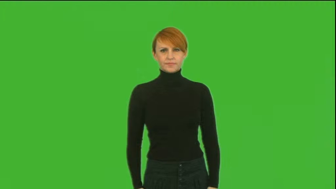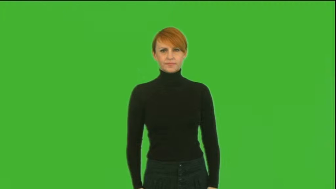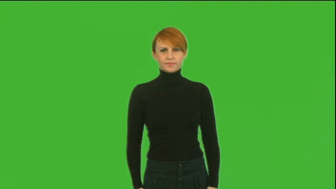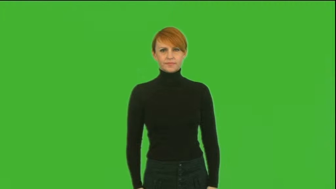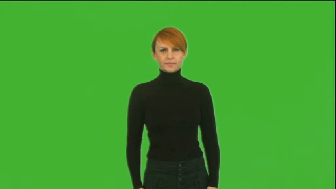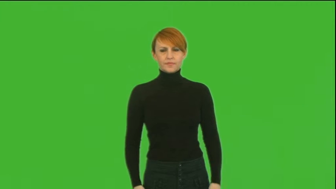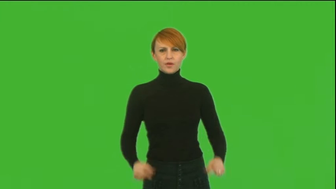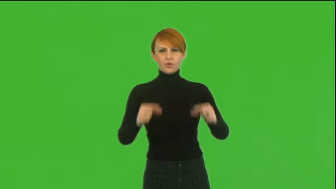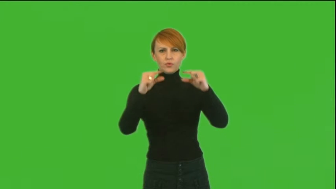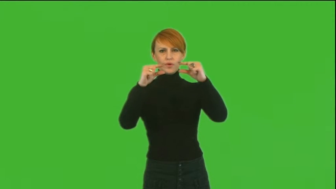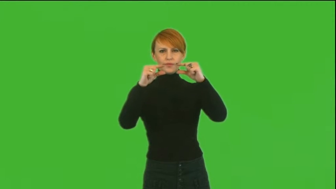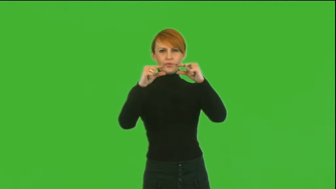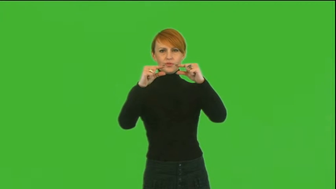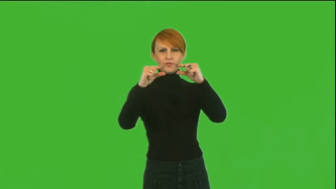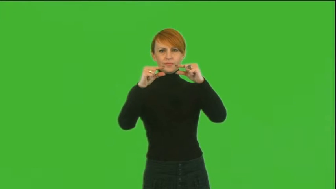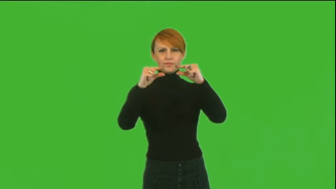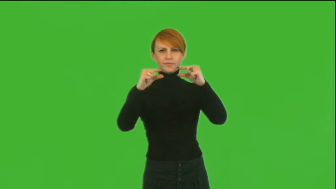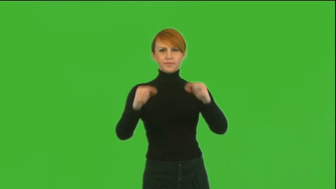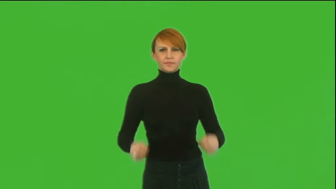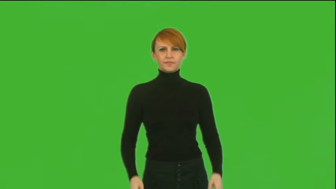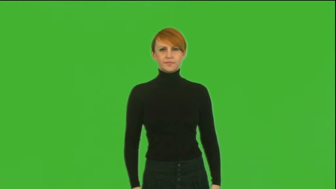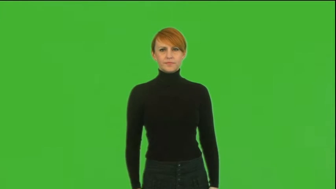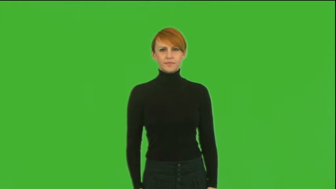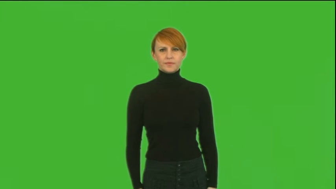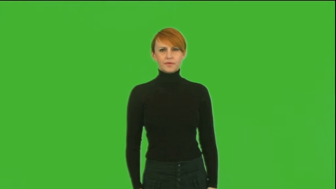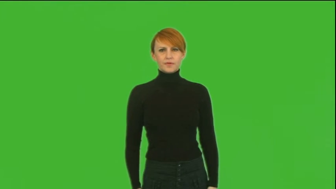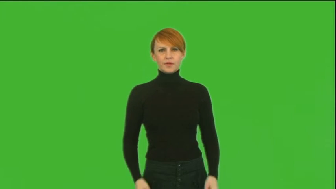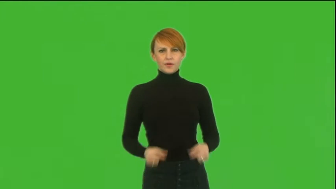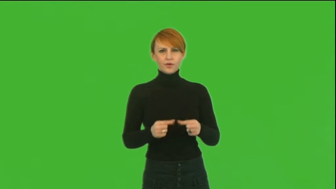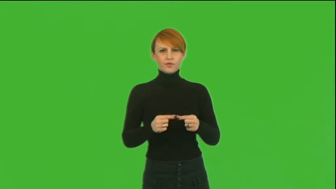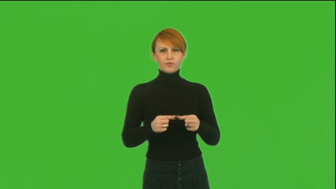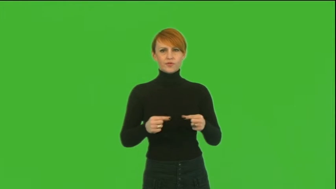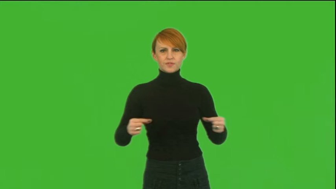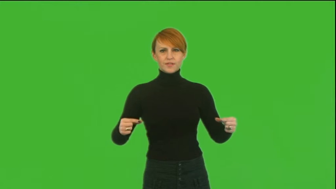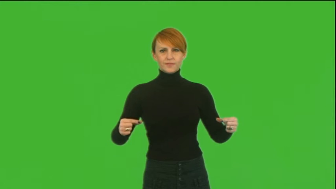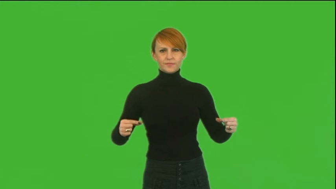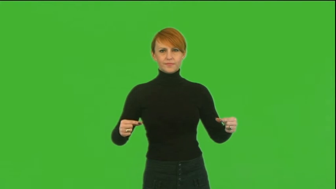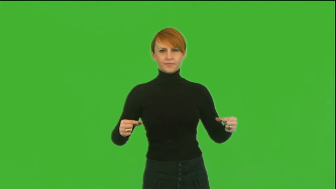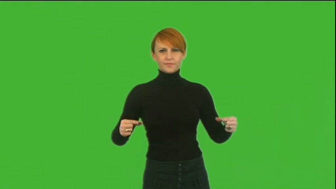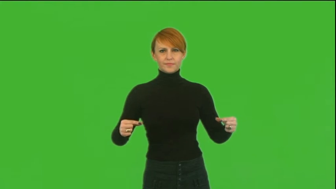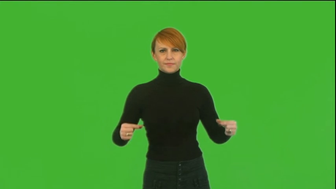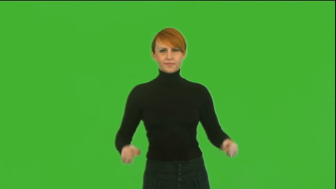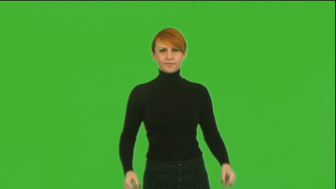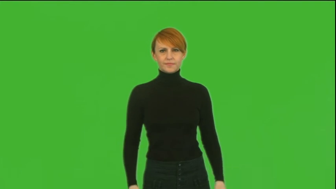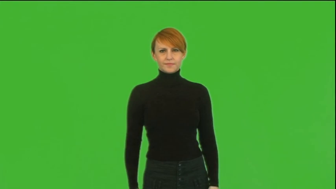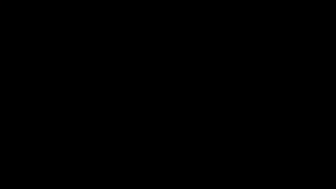wąski